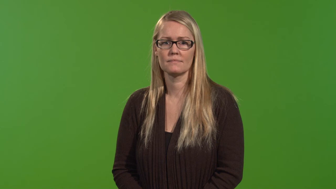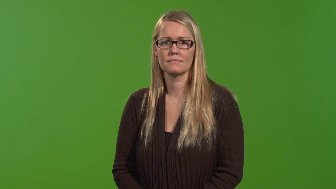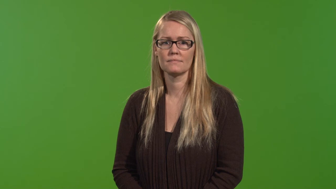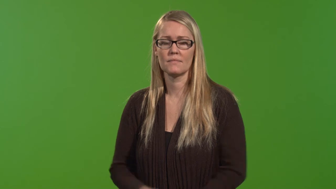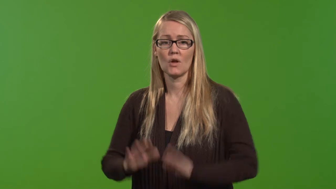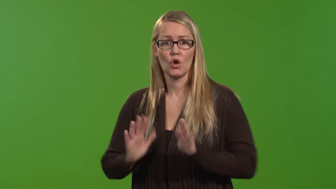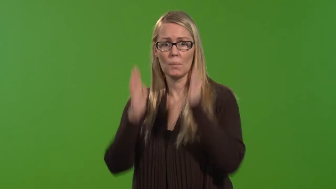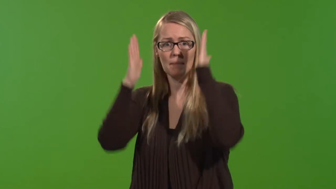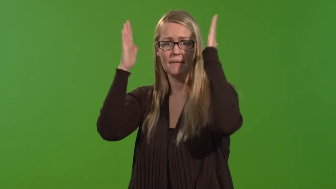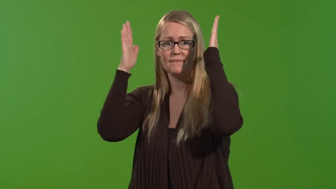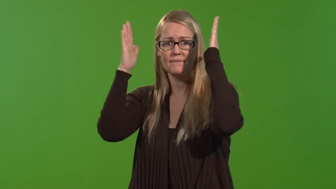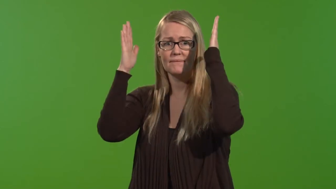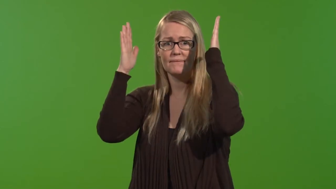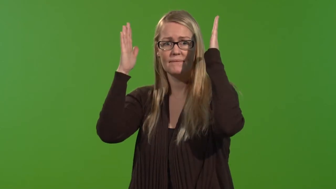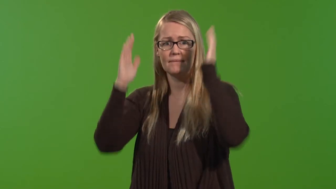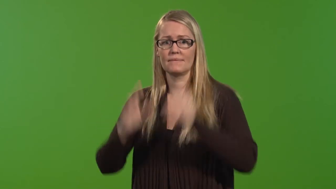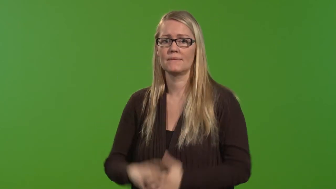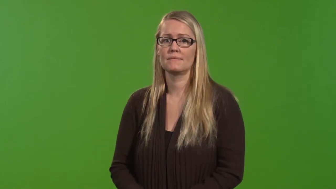Upplifun